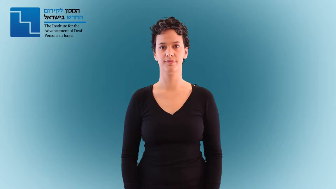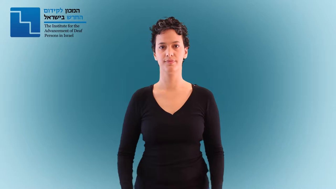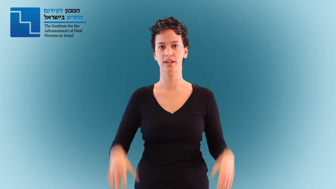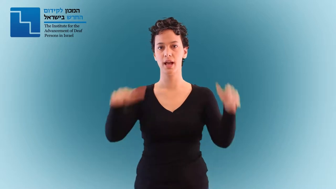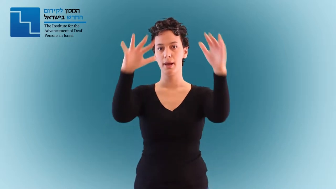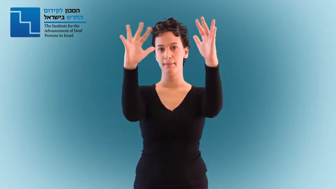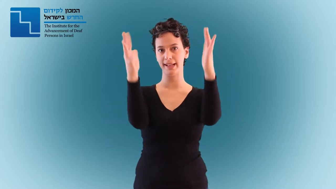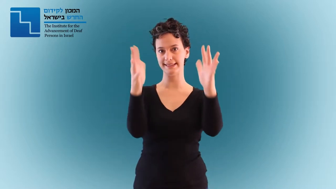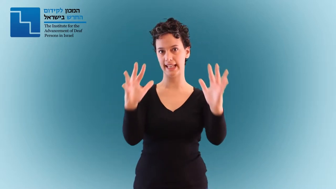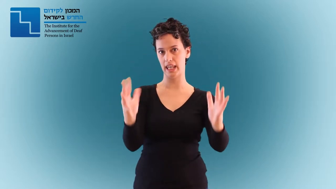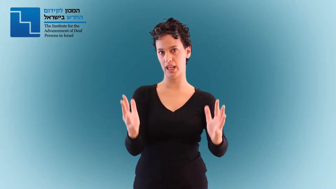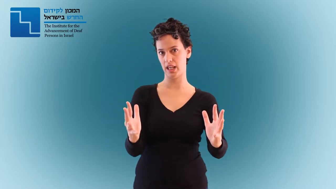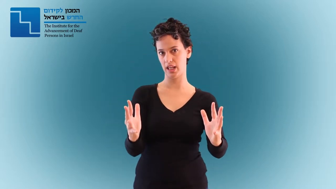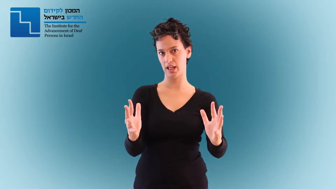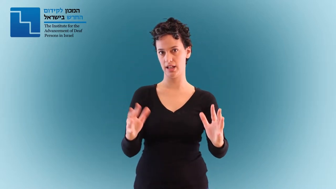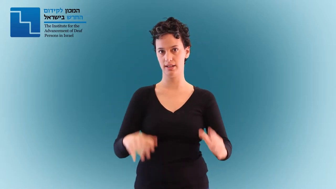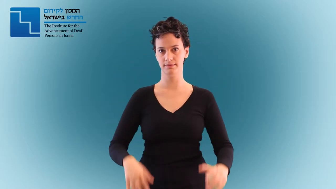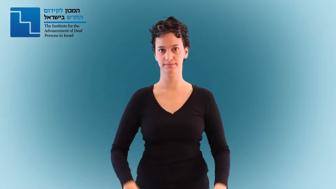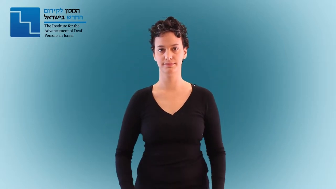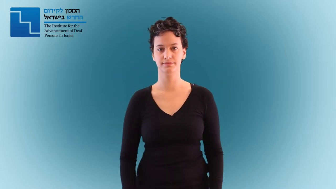פסל